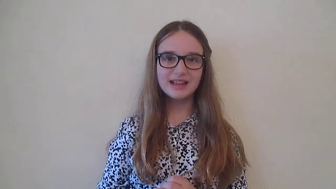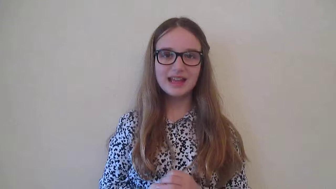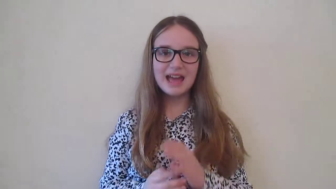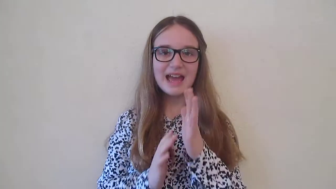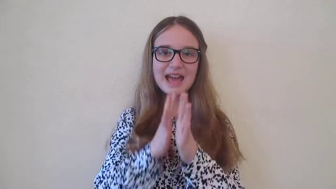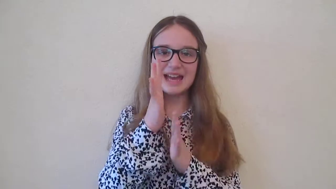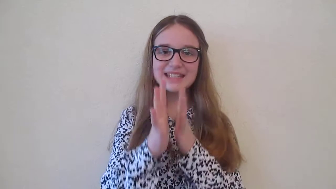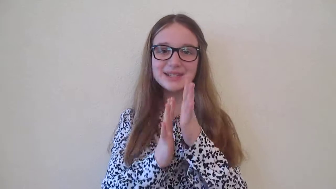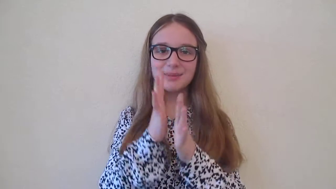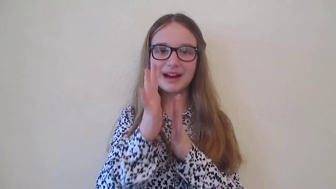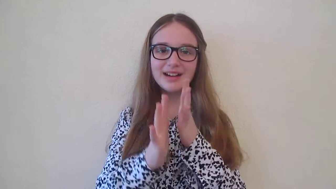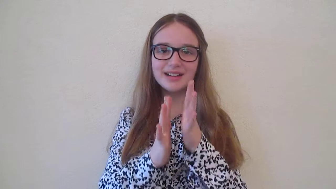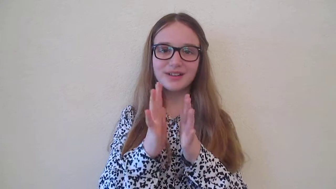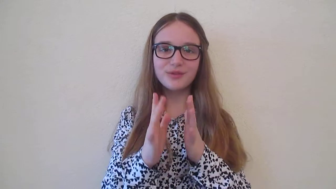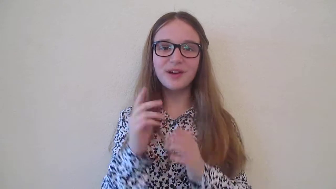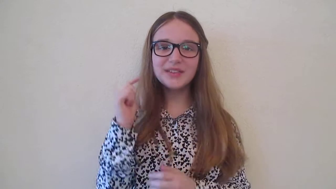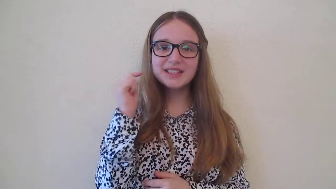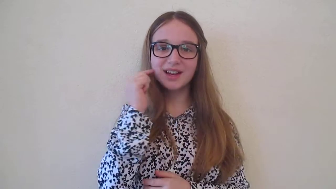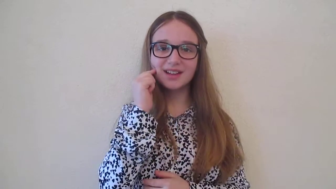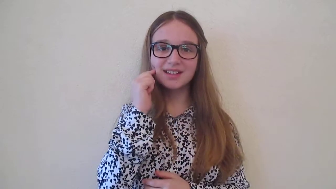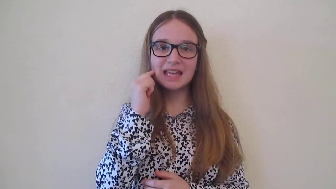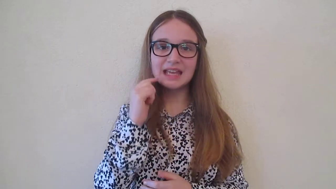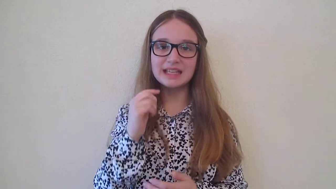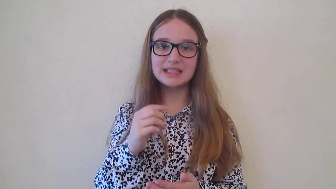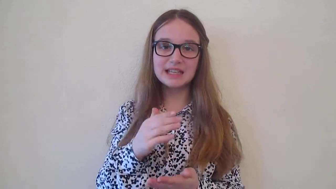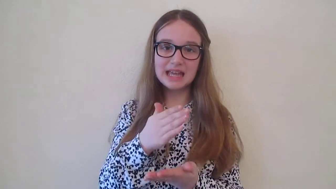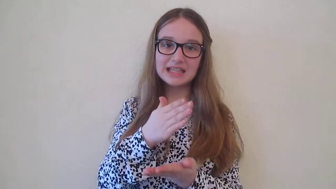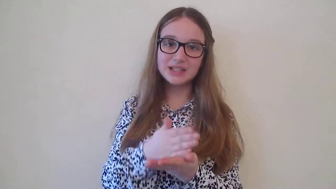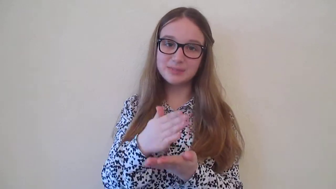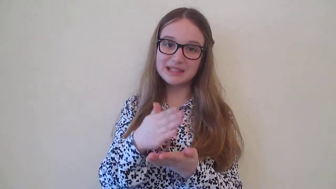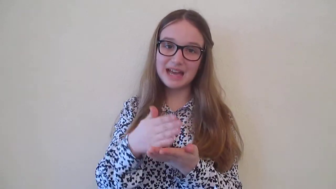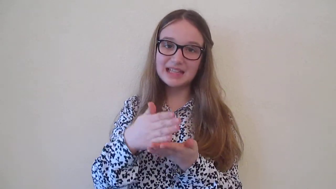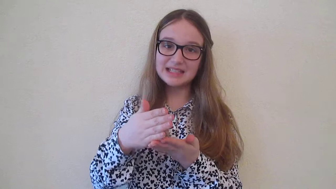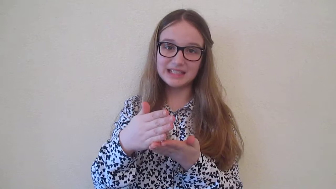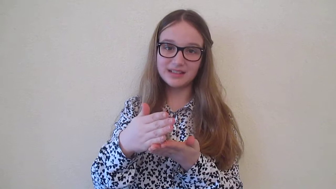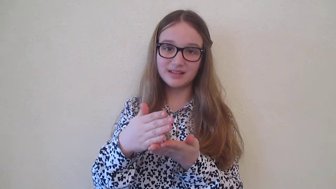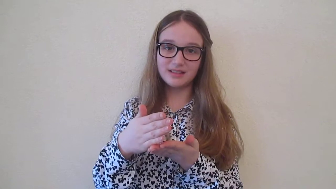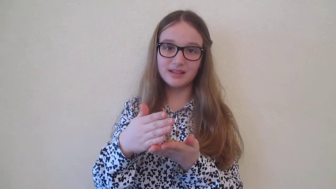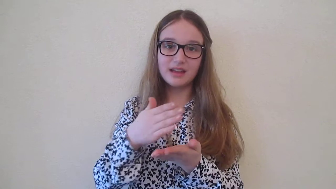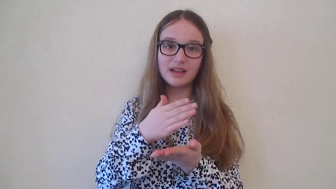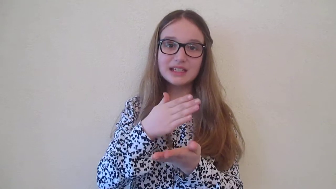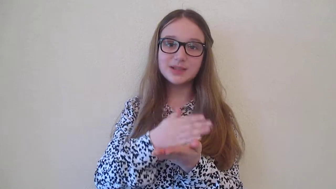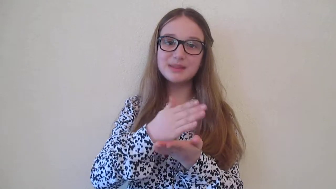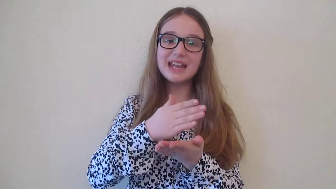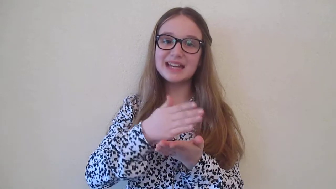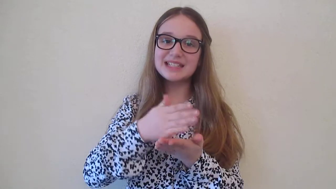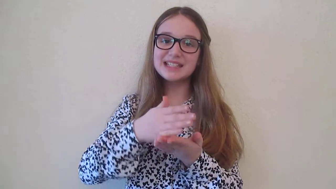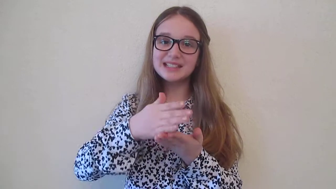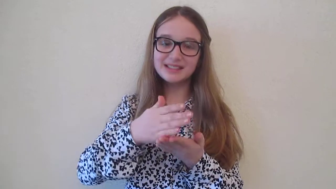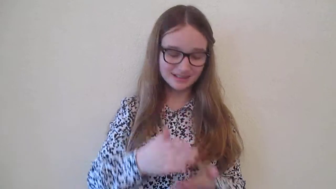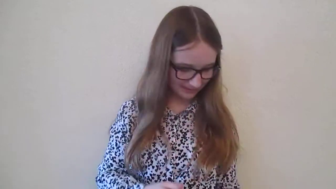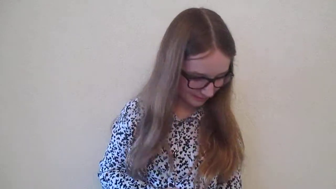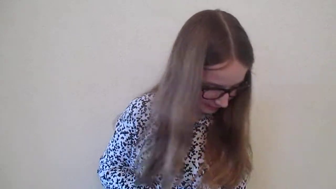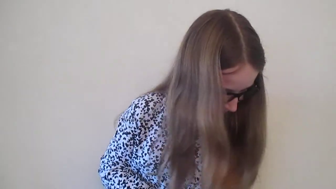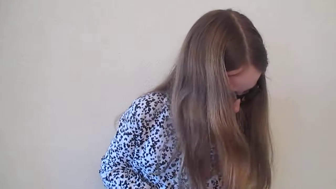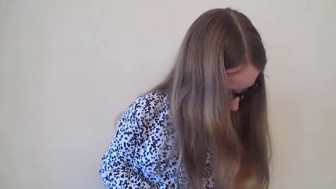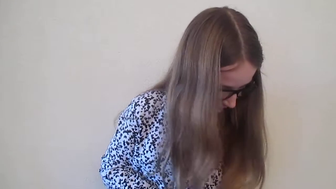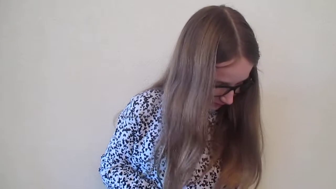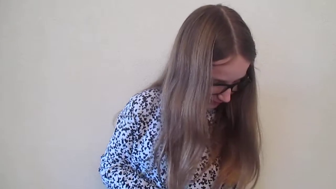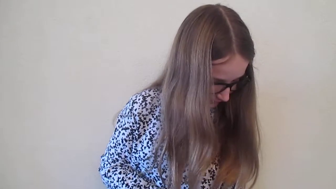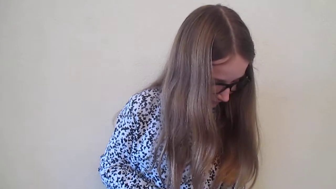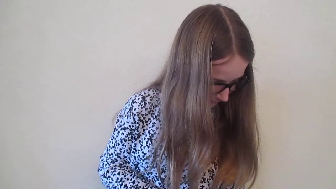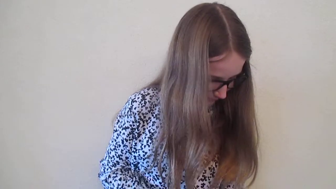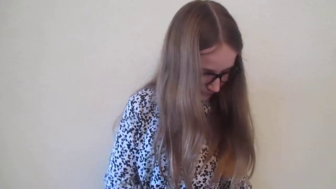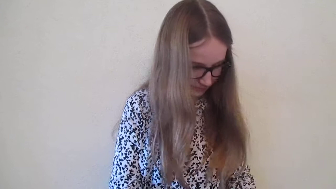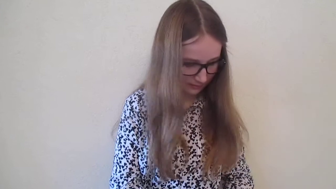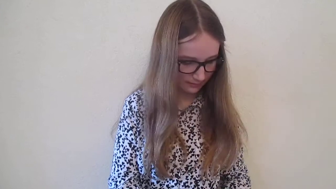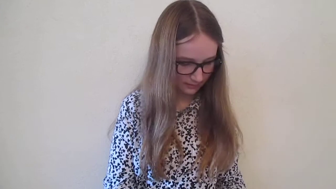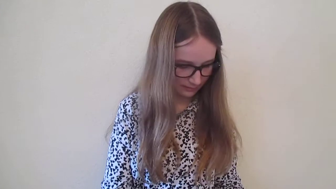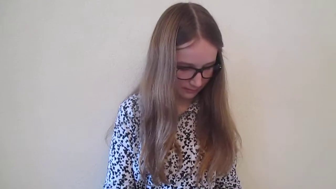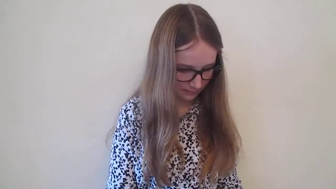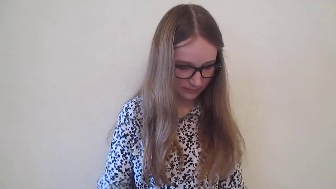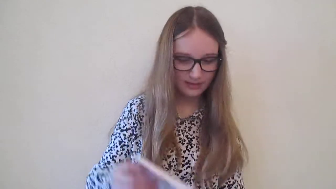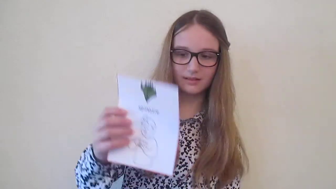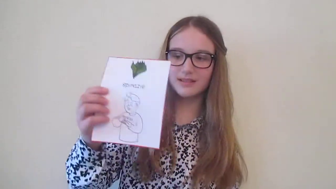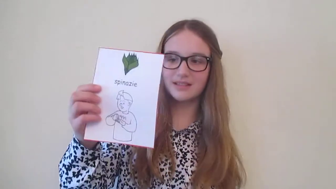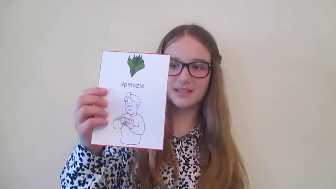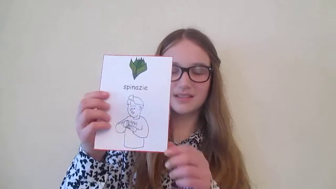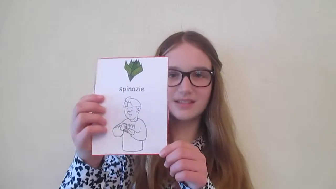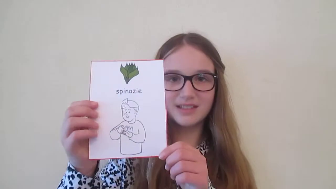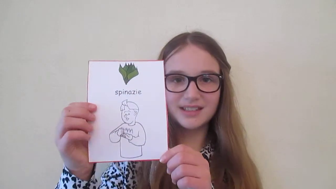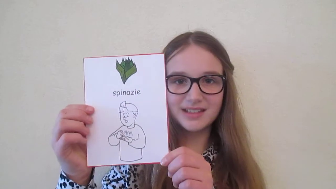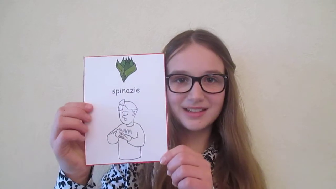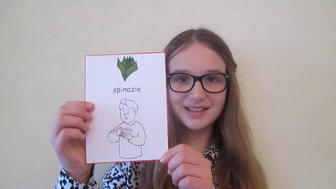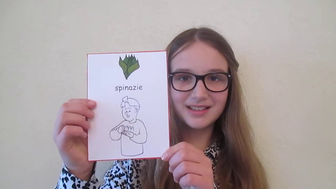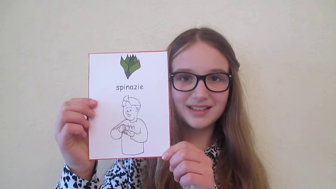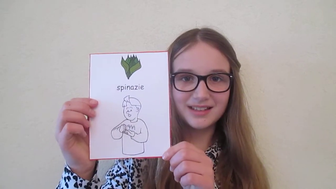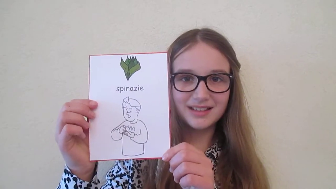spinazie